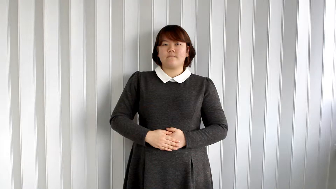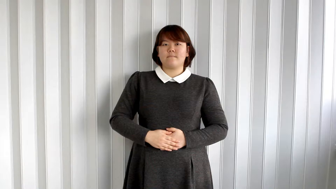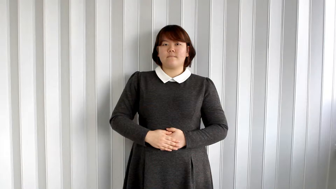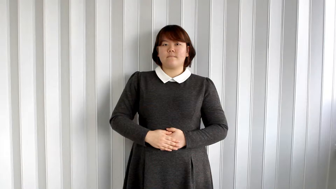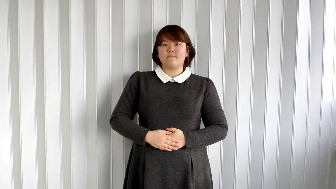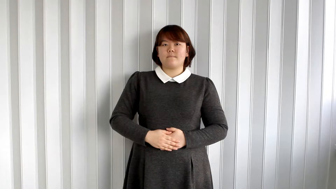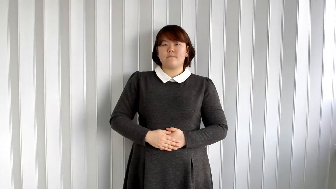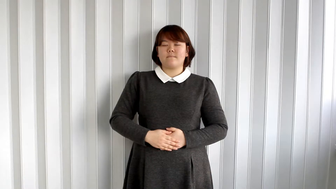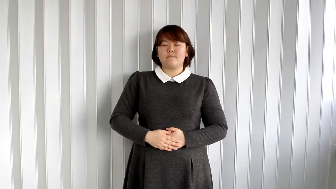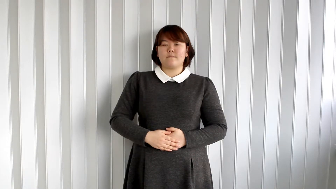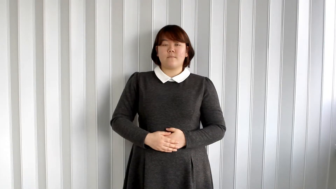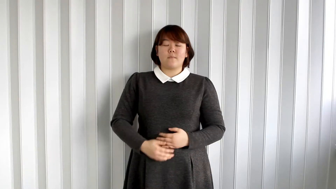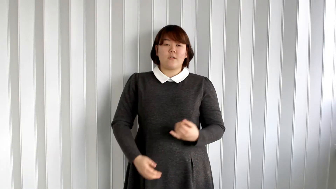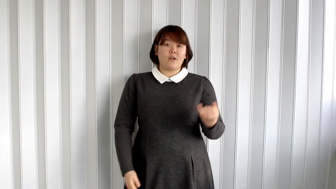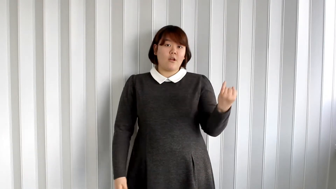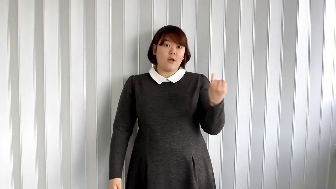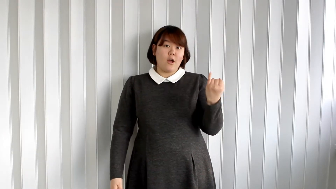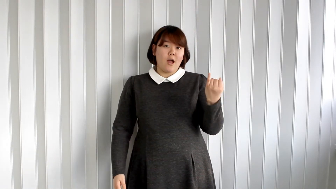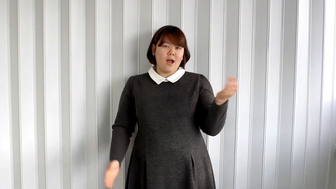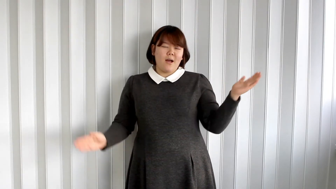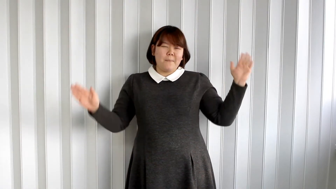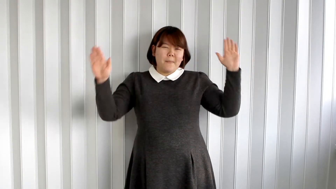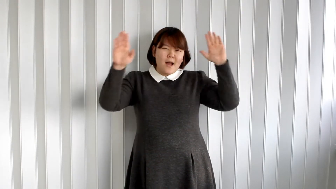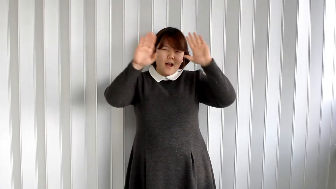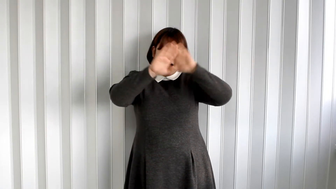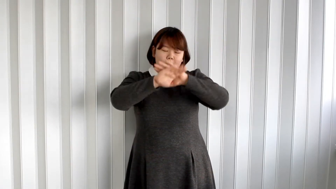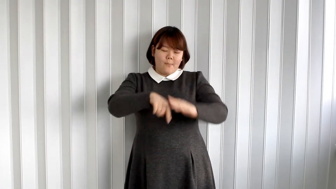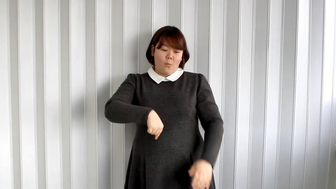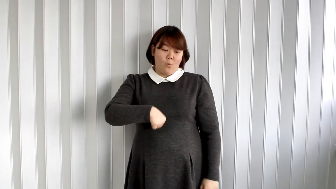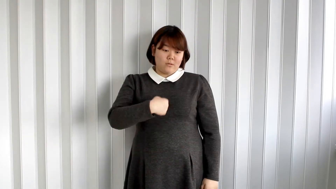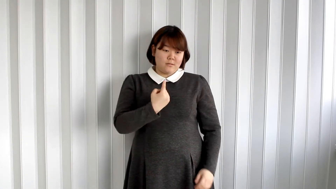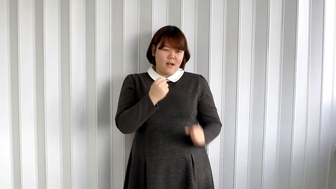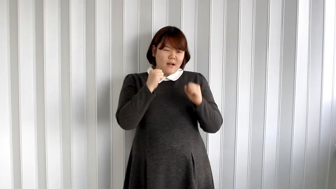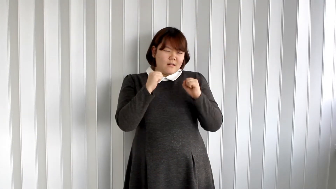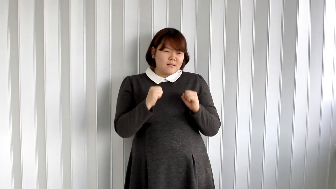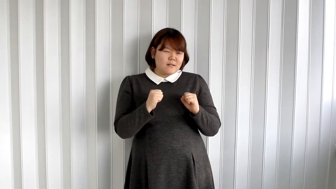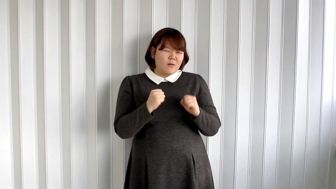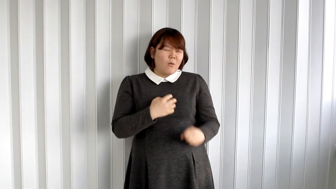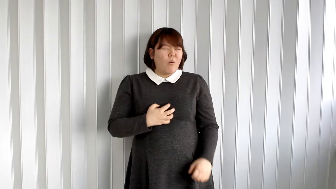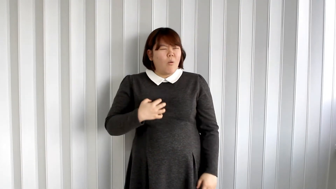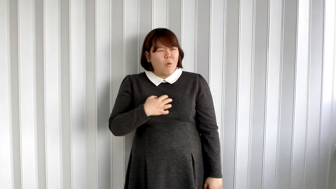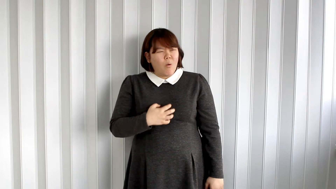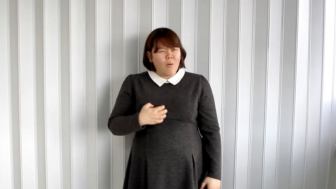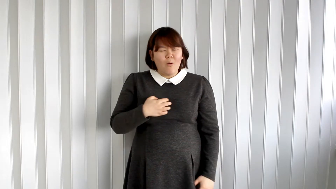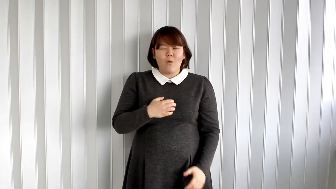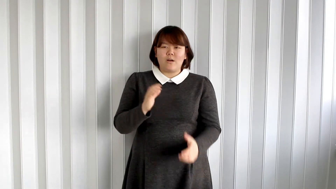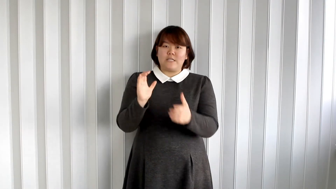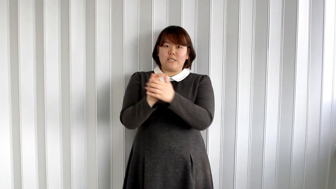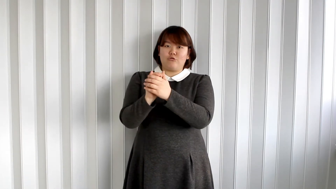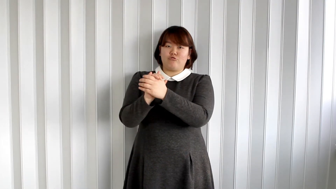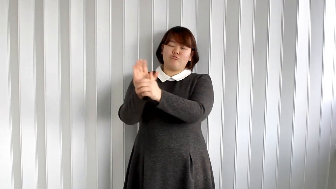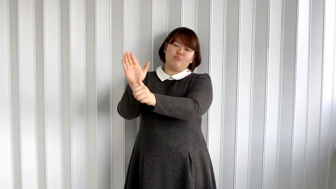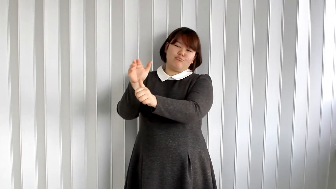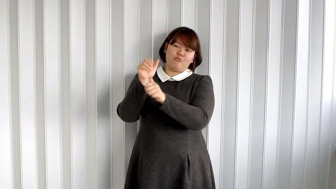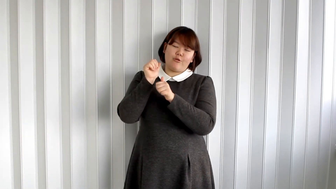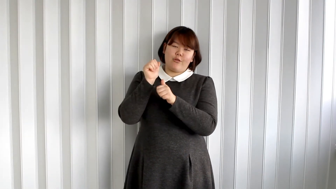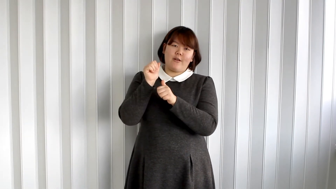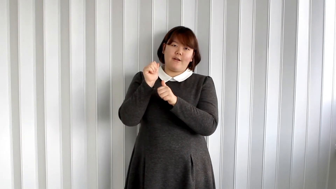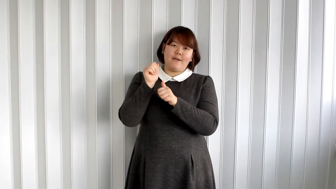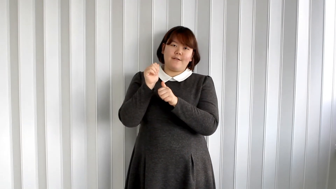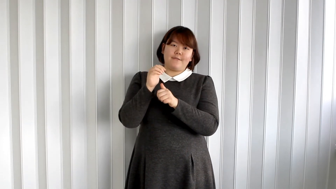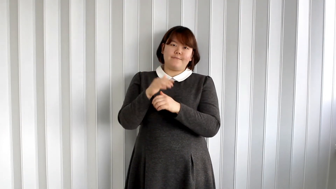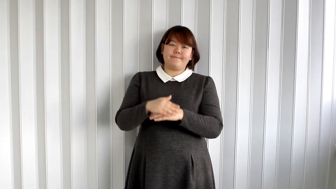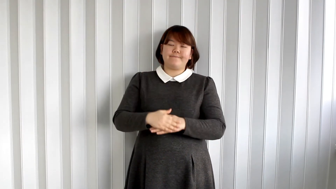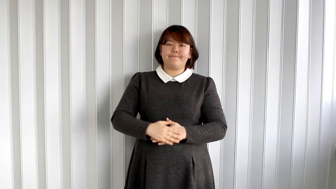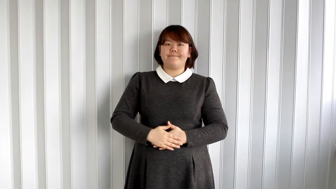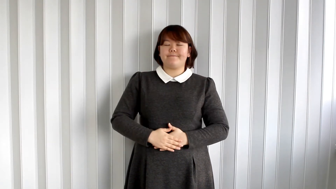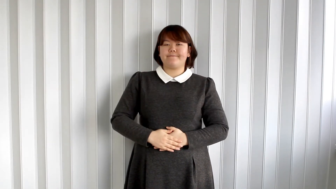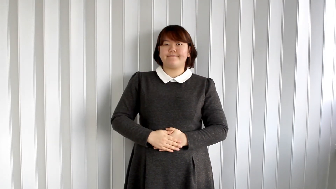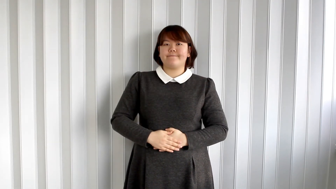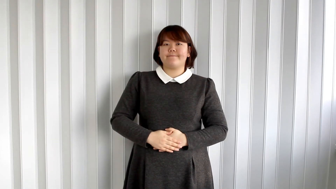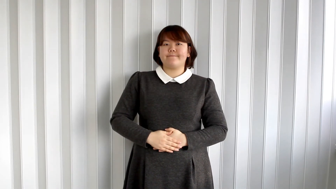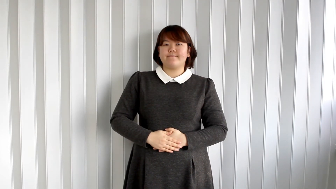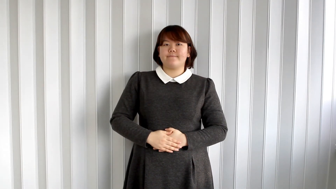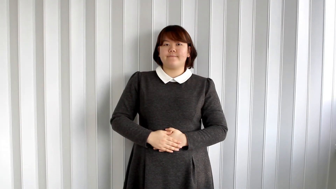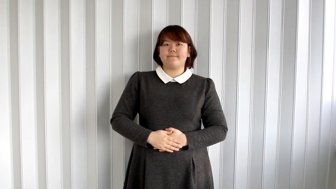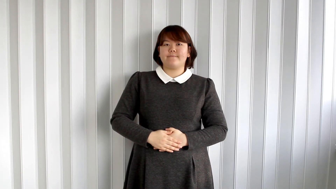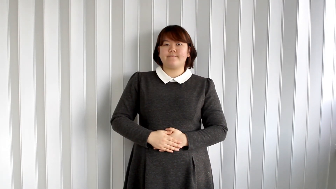그녀는밤에혼자있기가걱정스러워친구를불렀다